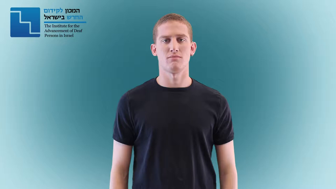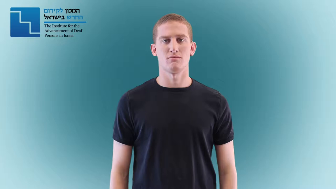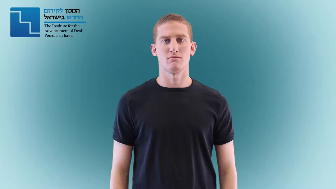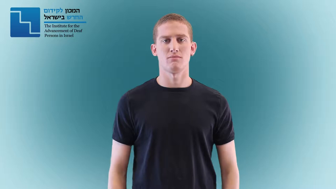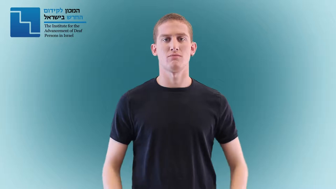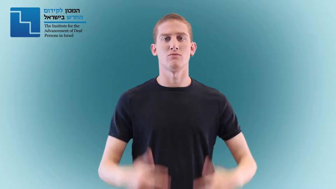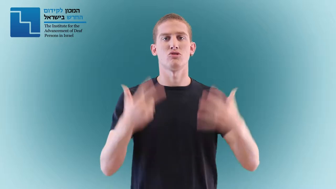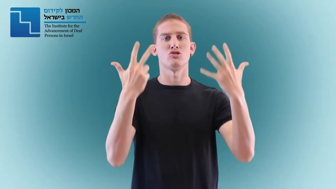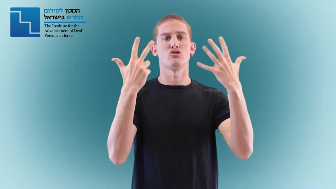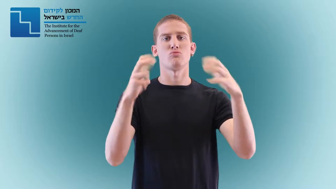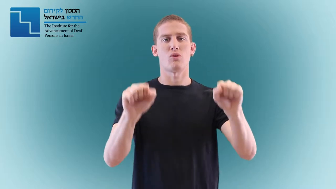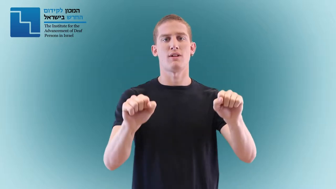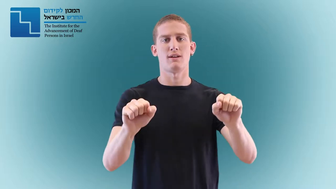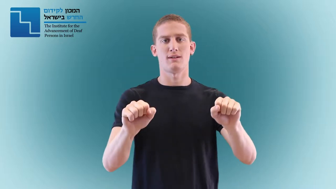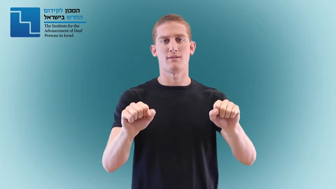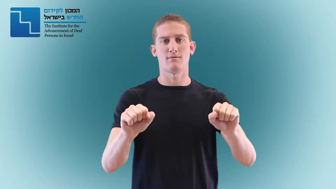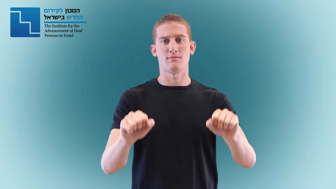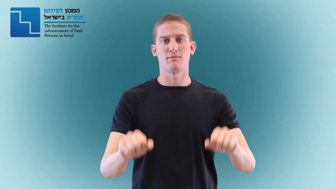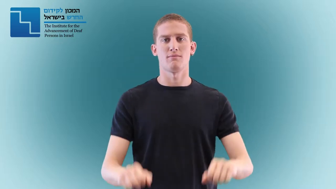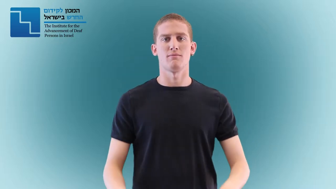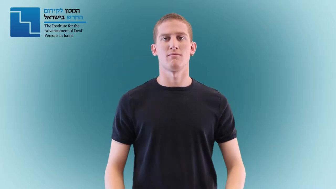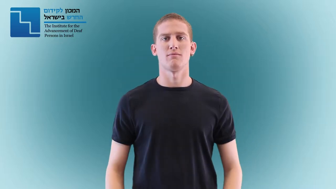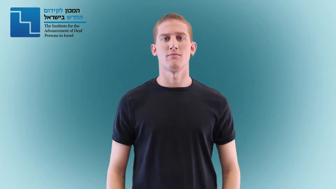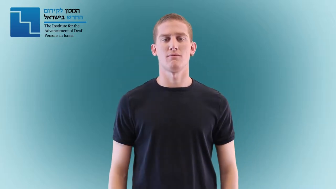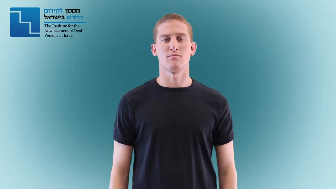שמונים